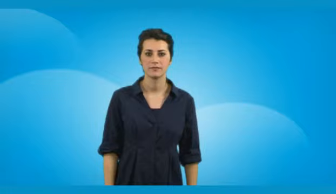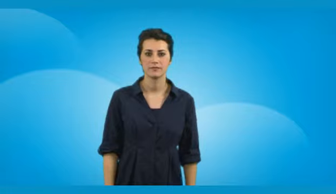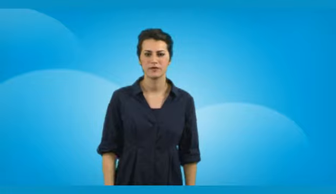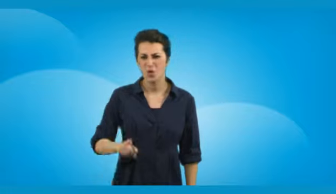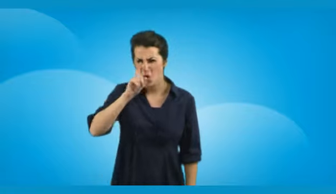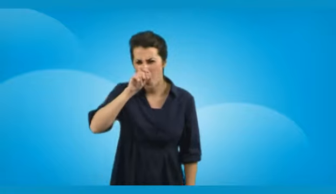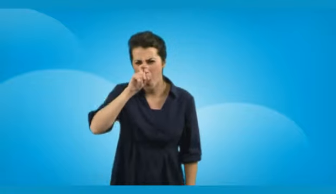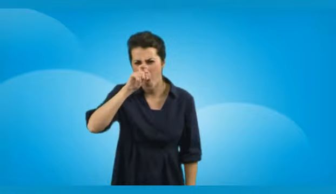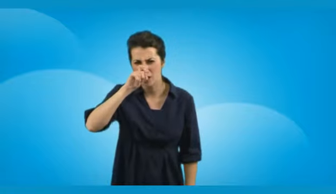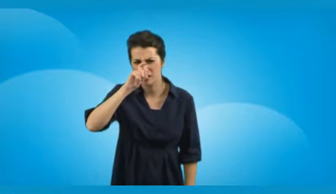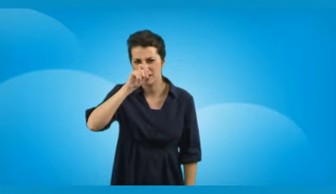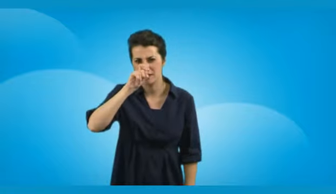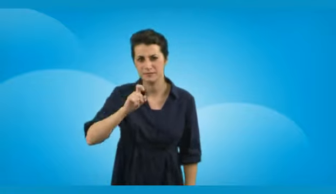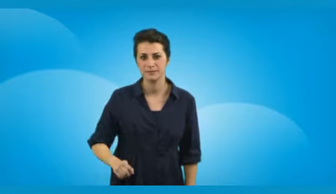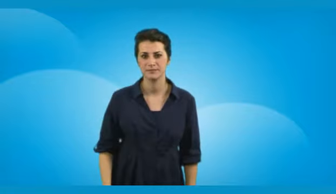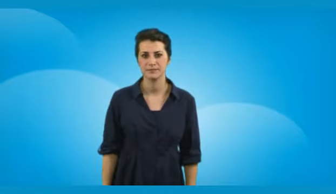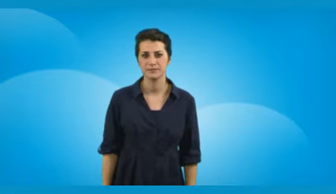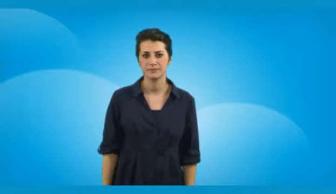Nagyon rossz